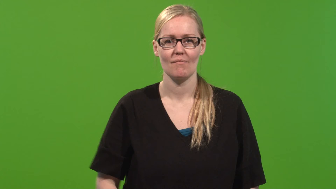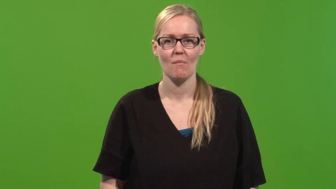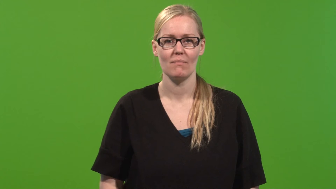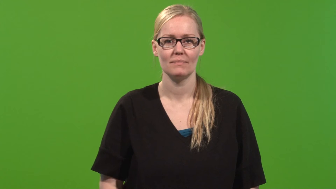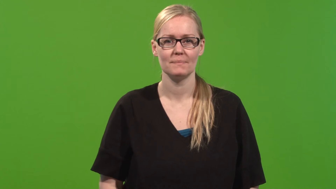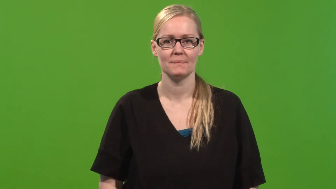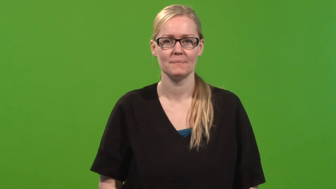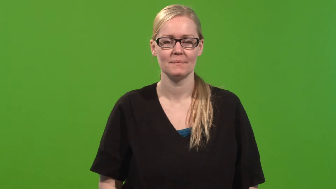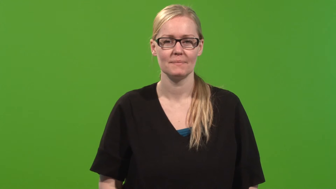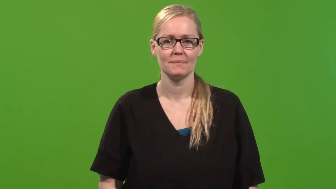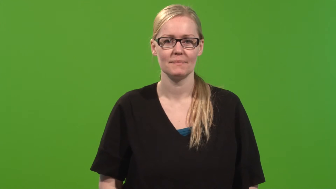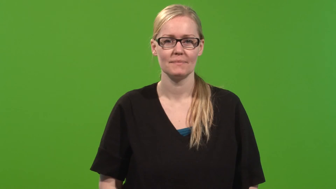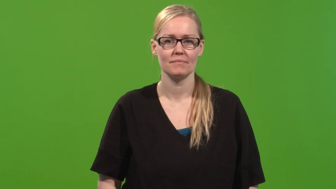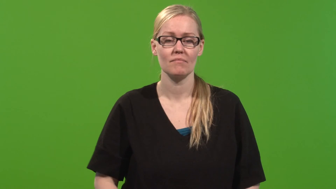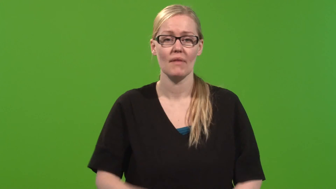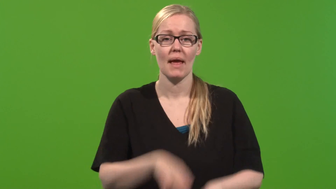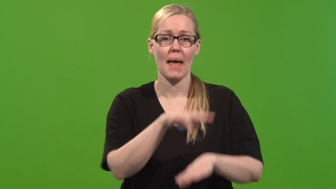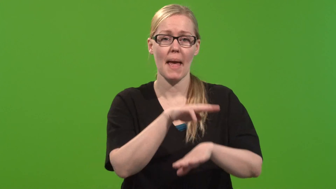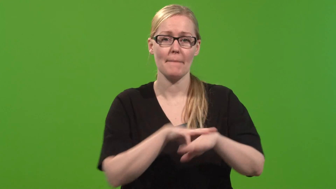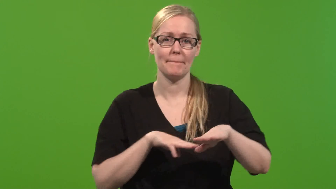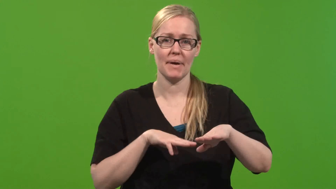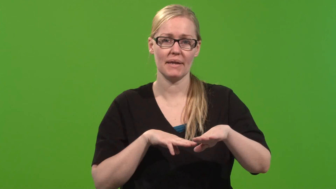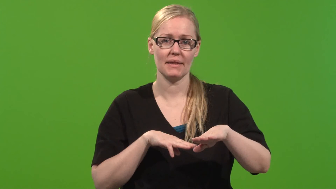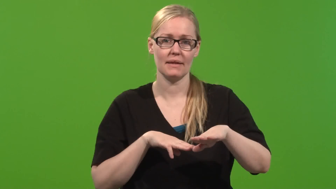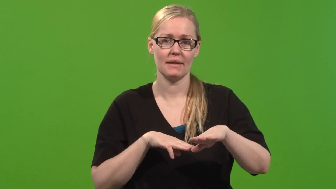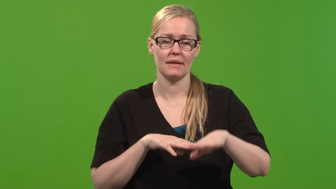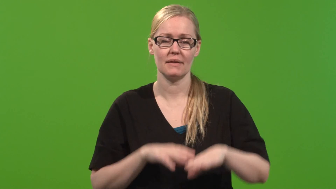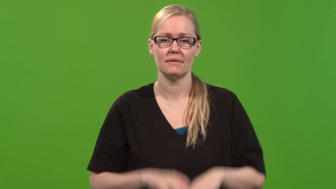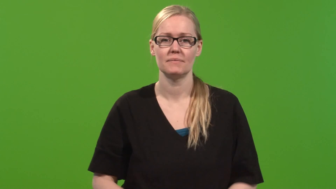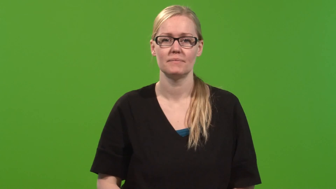Embætti